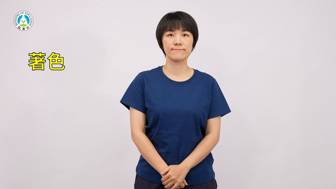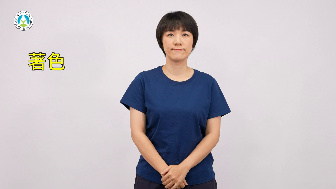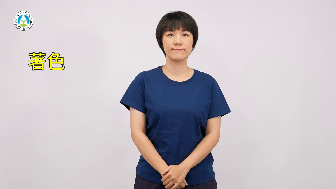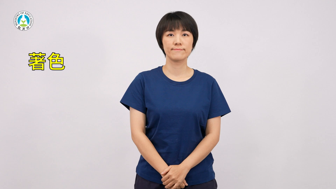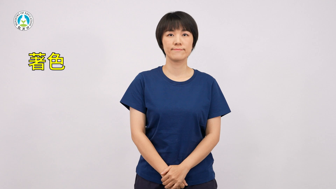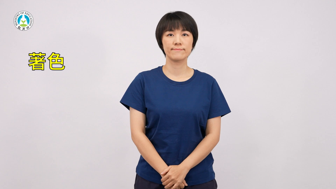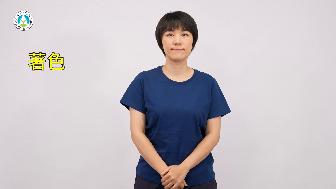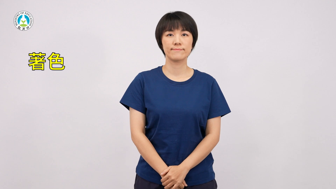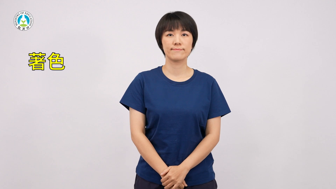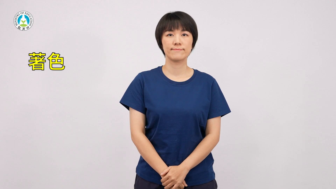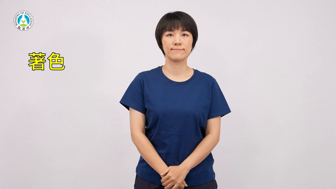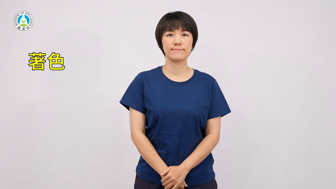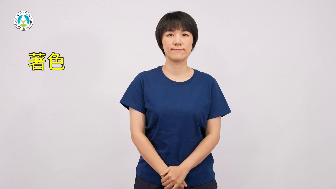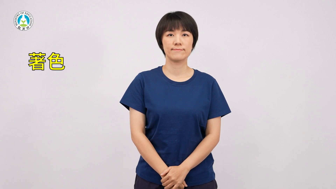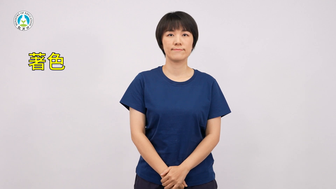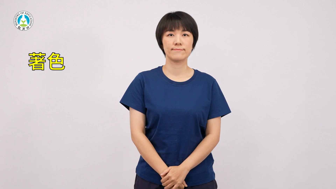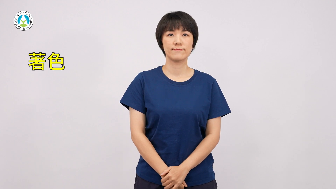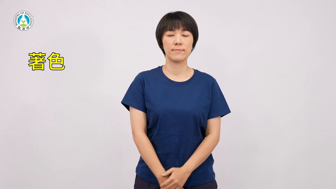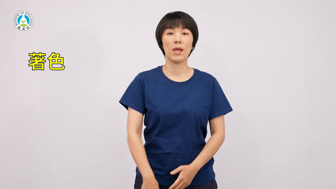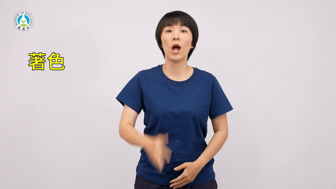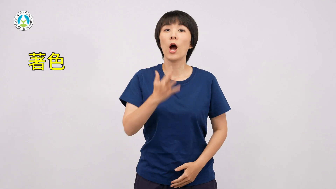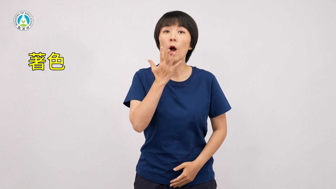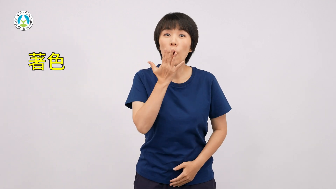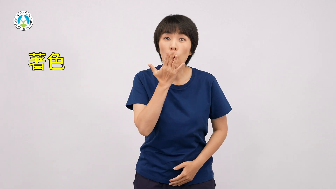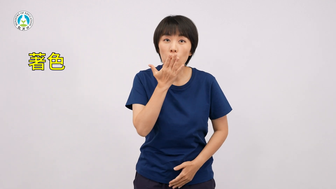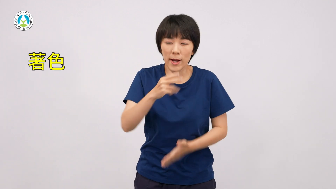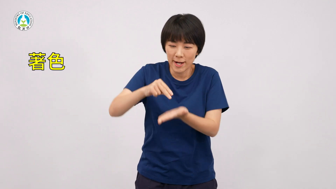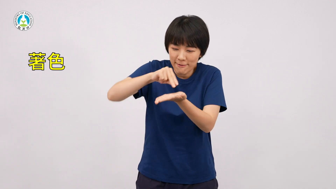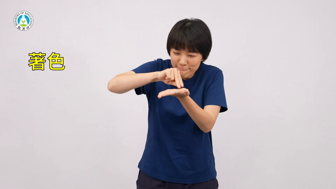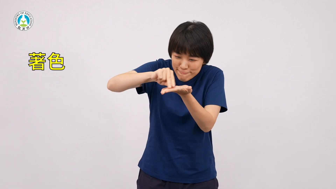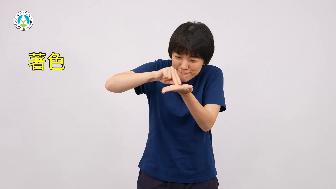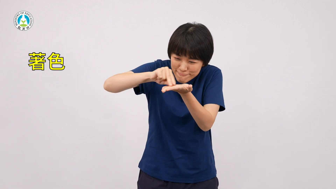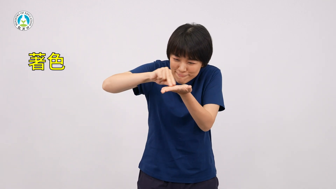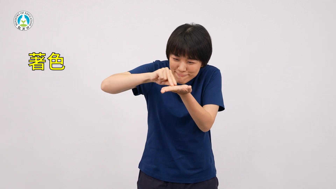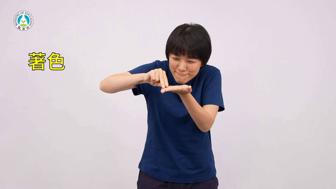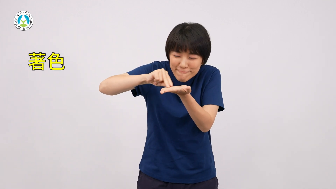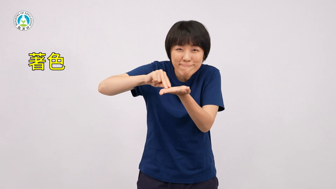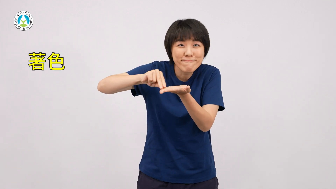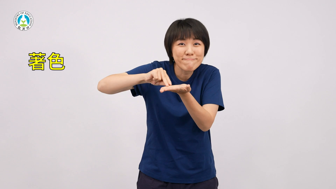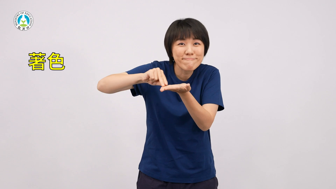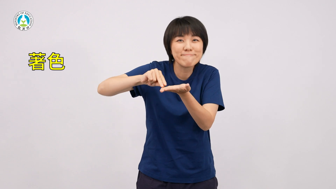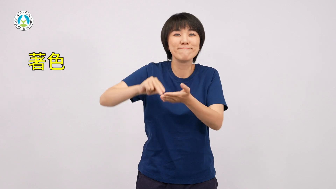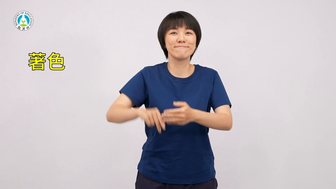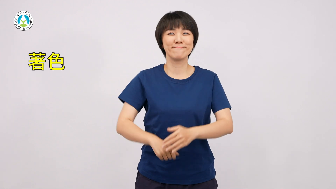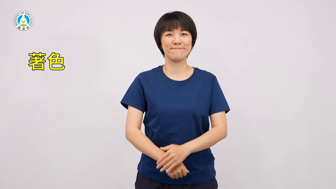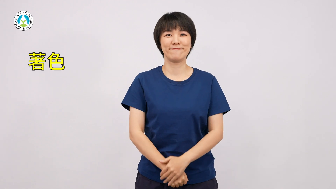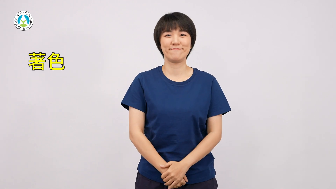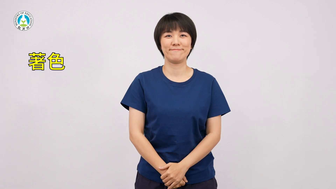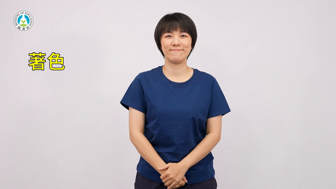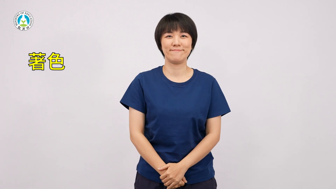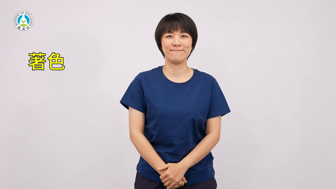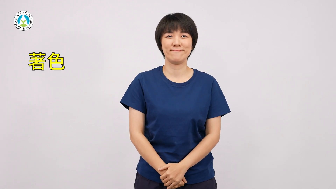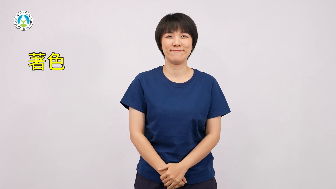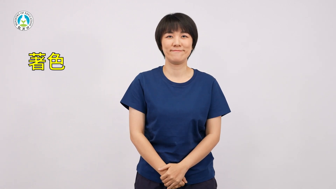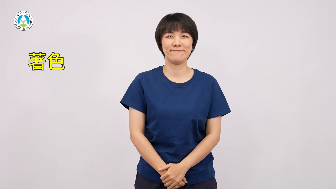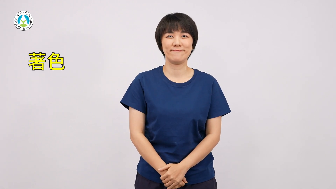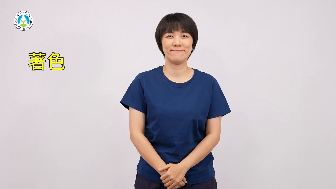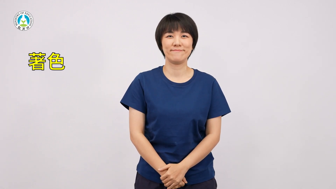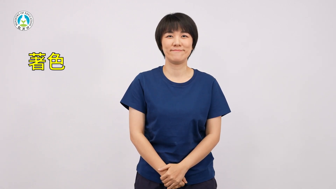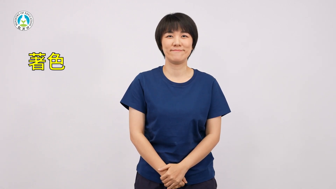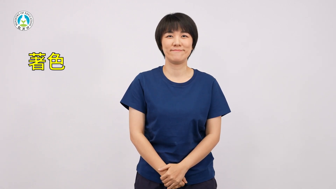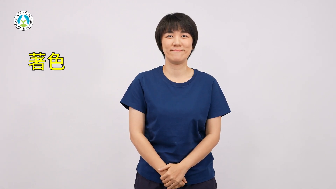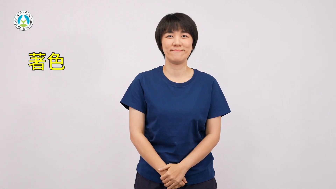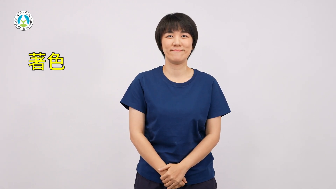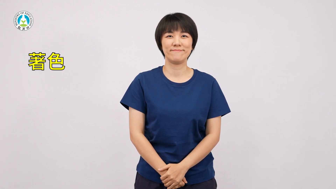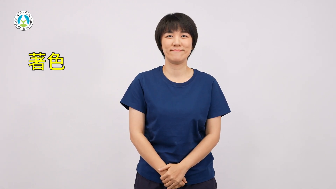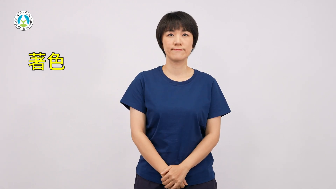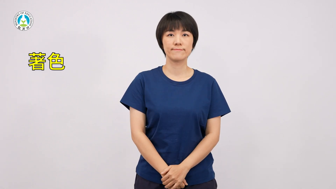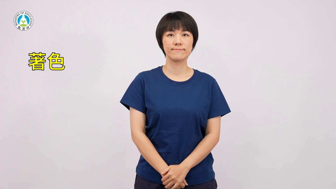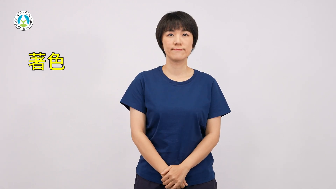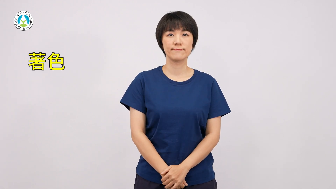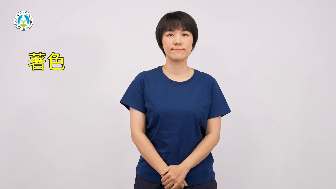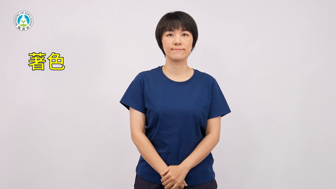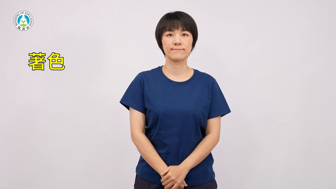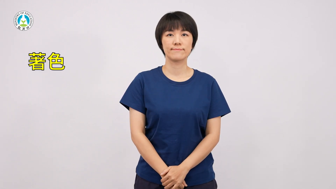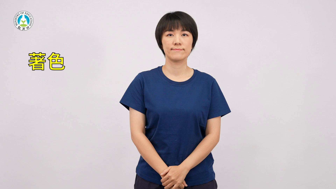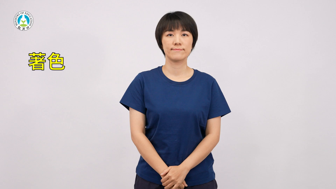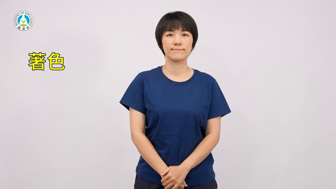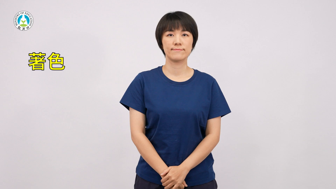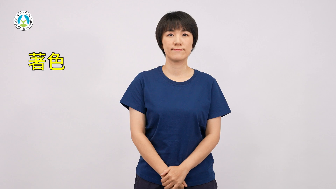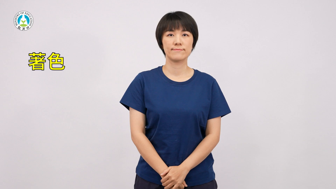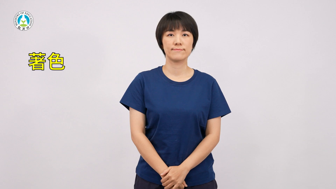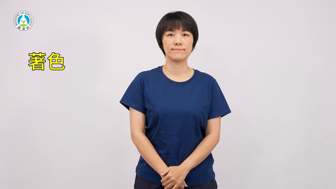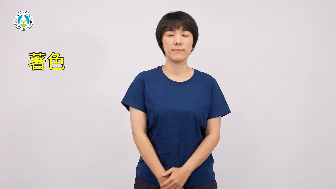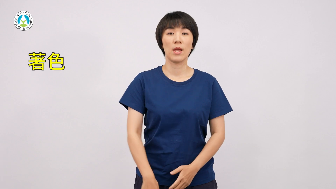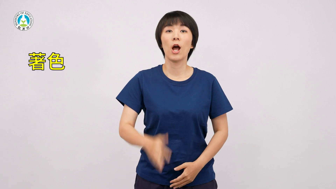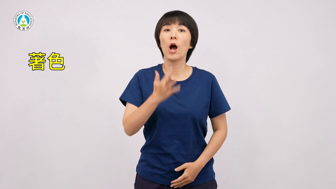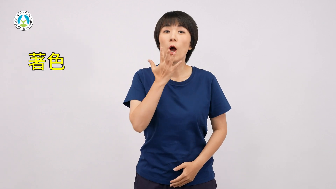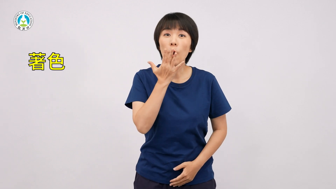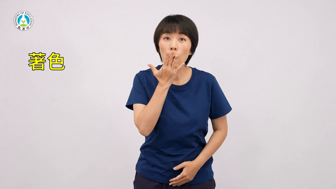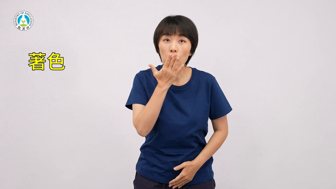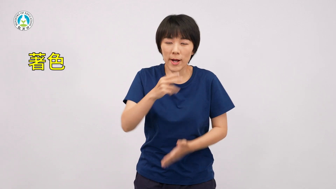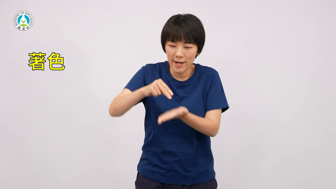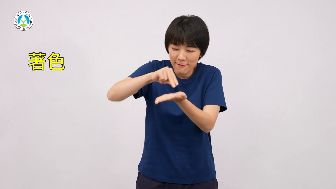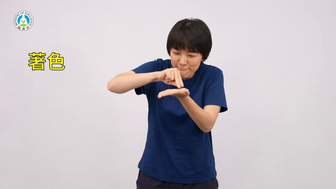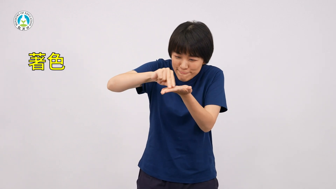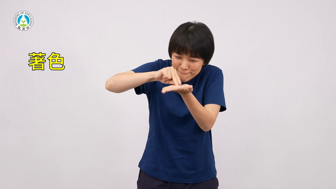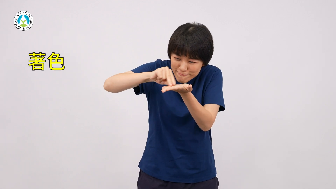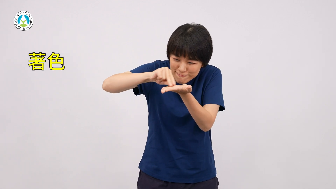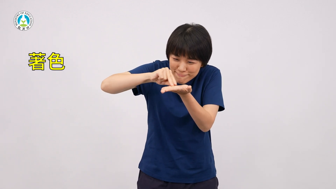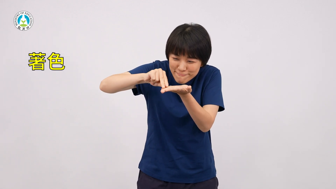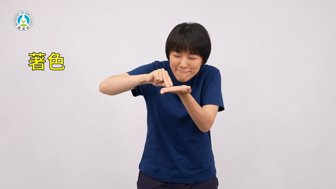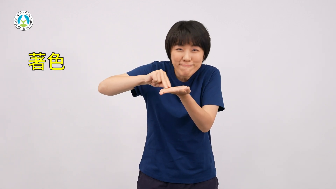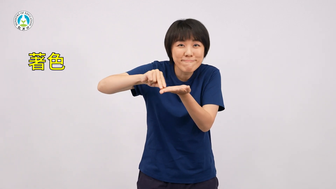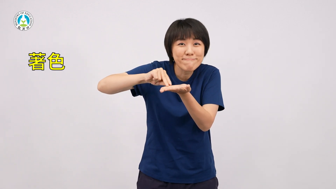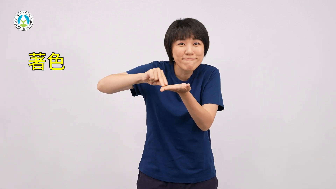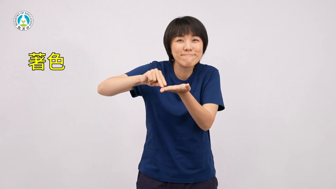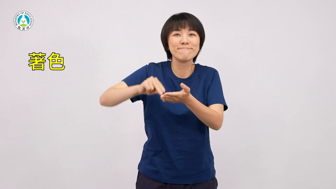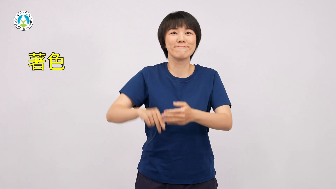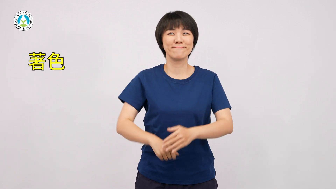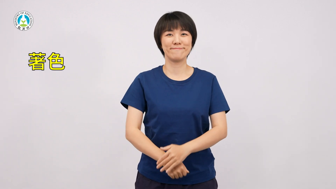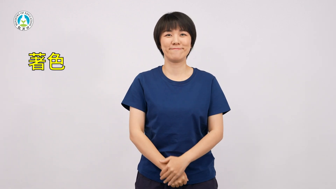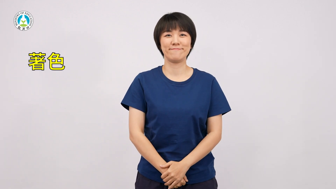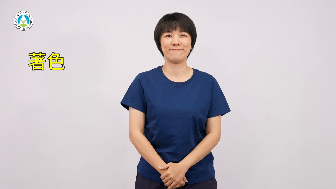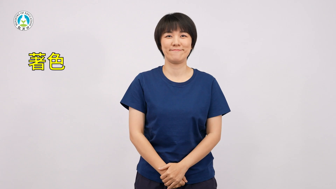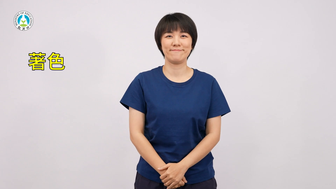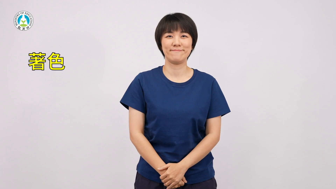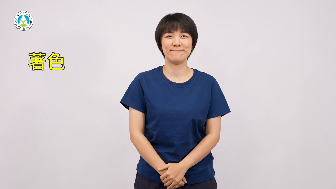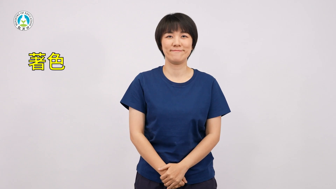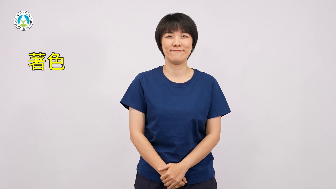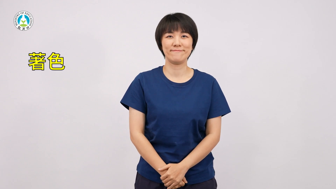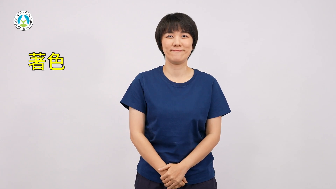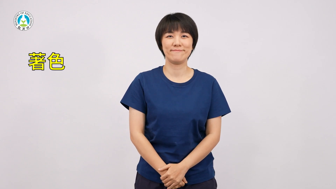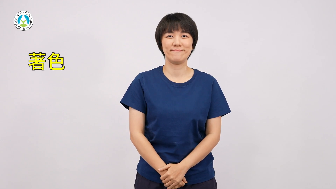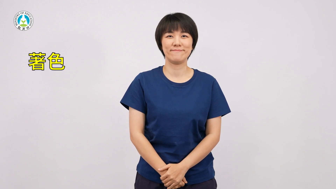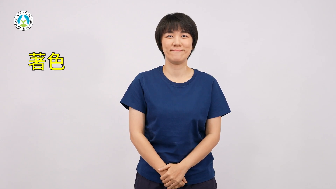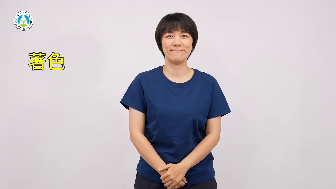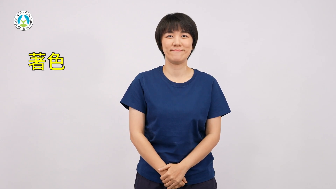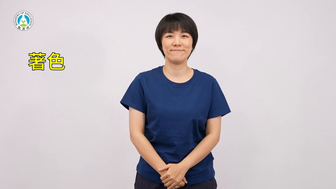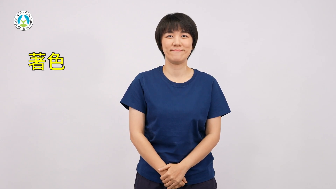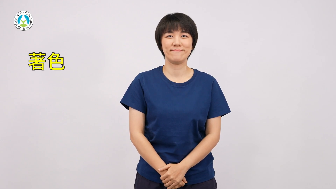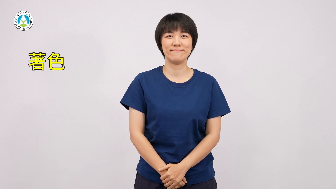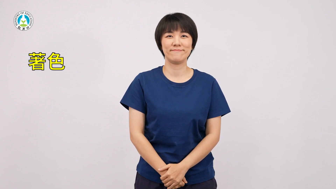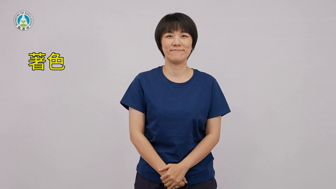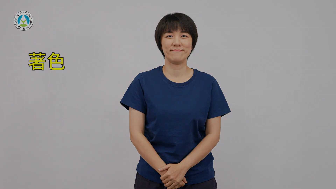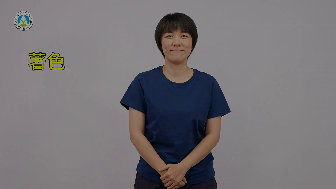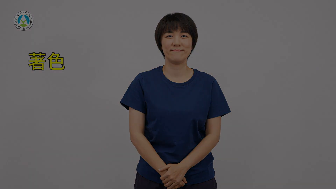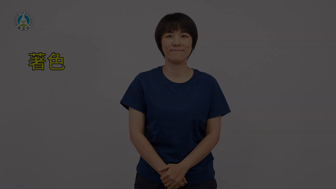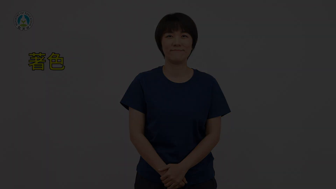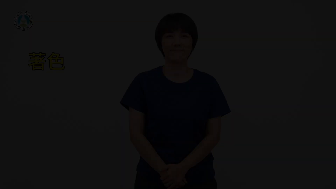著色